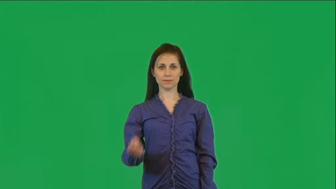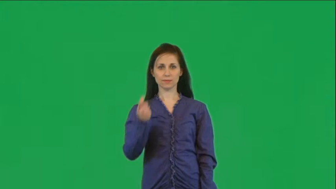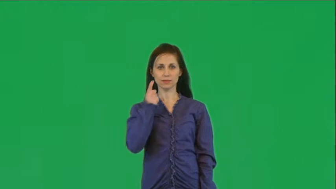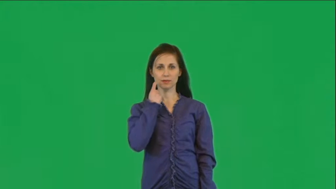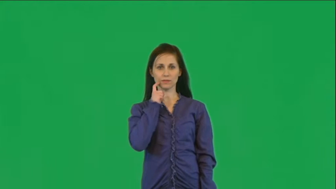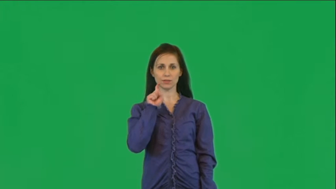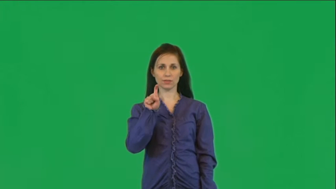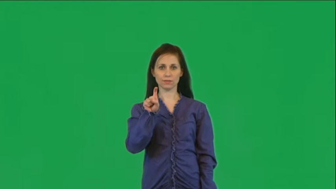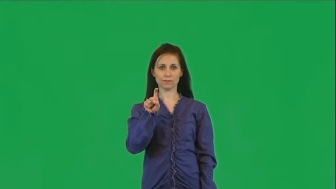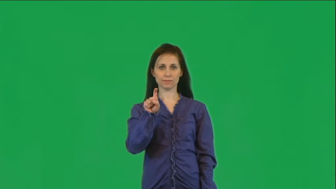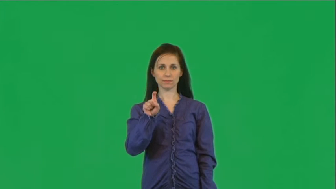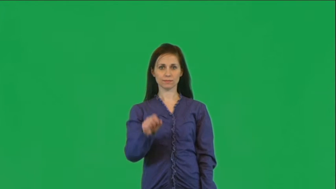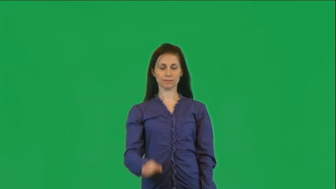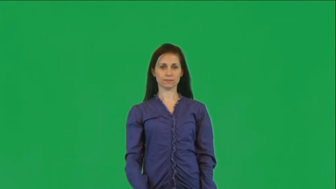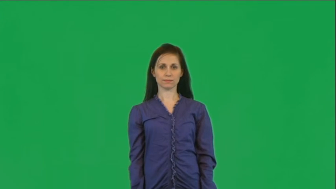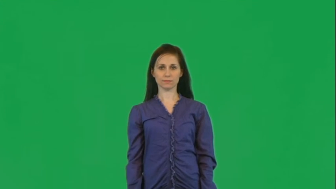kwiecień